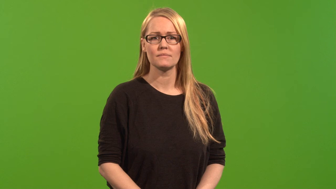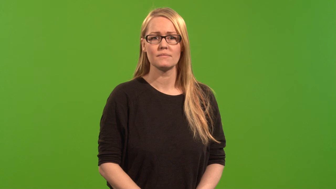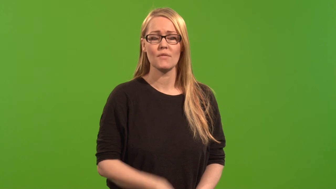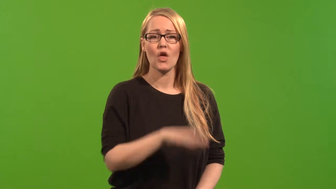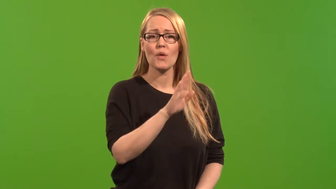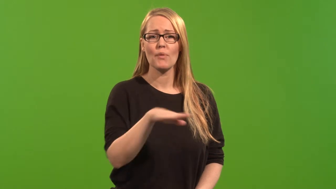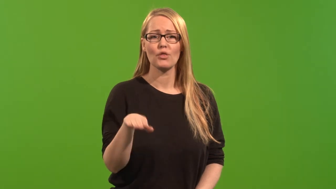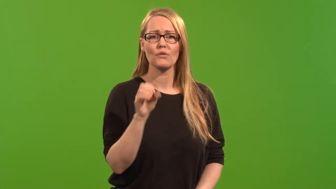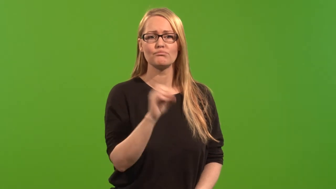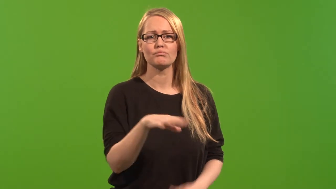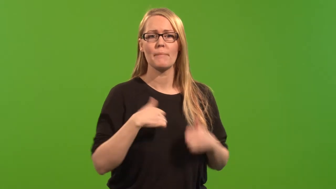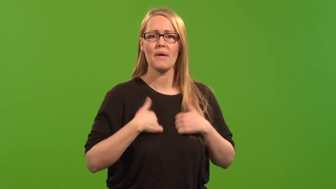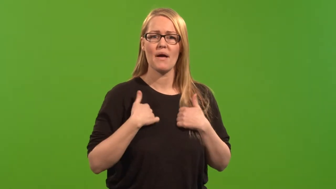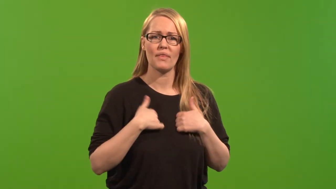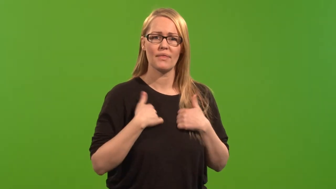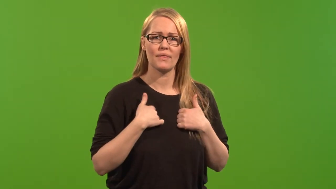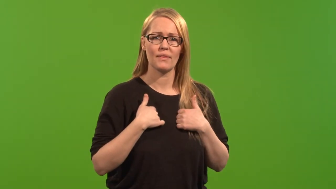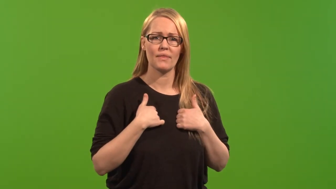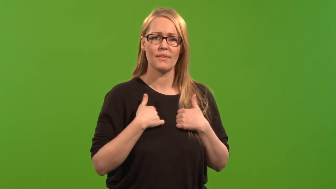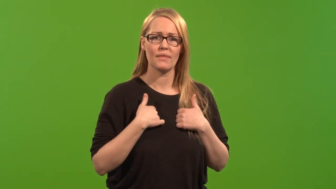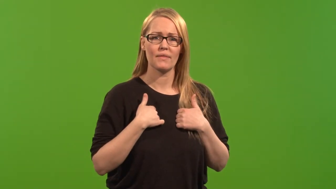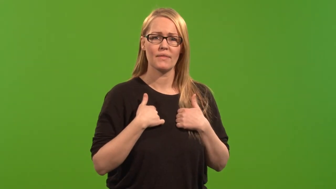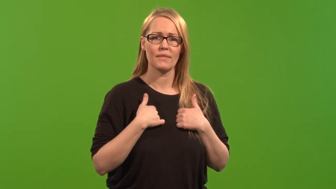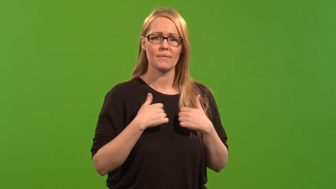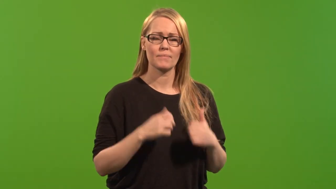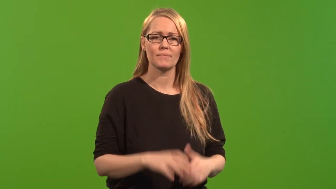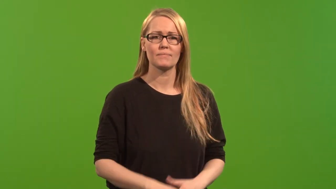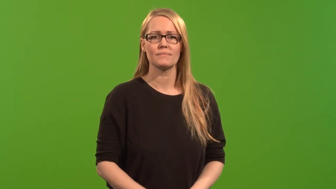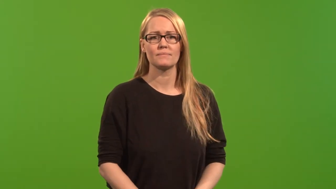Baða börnin